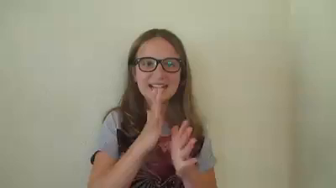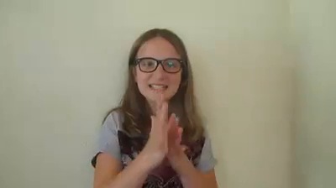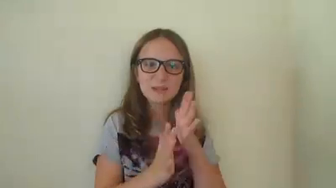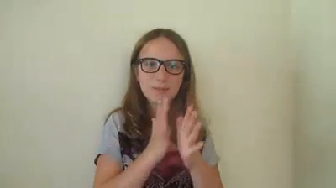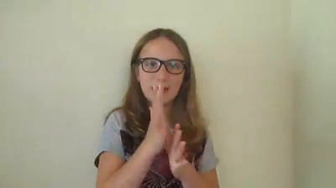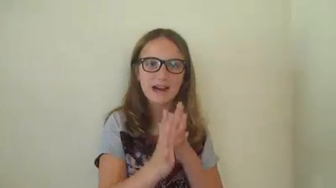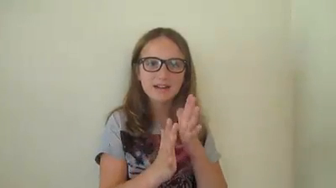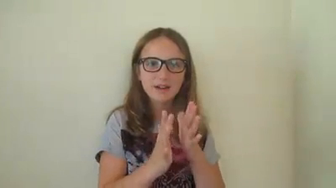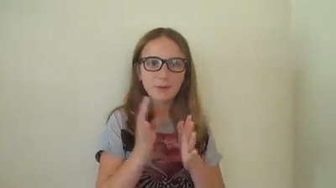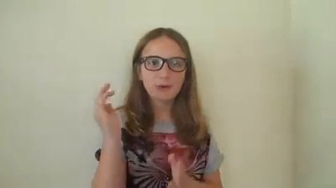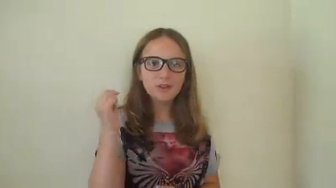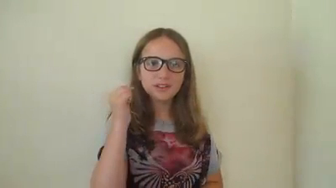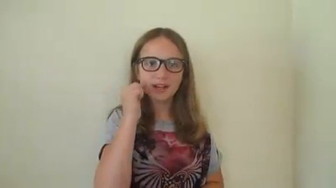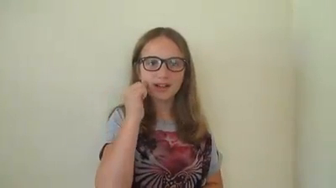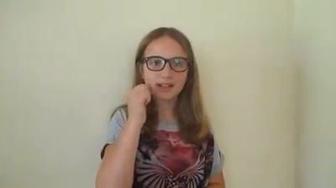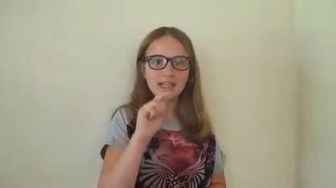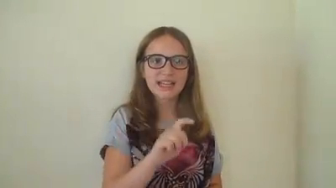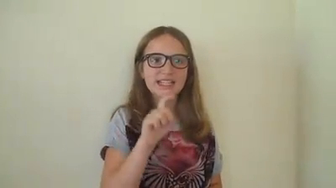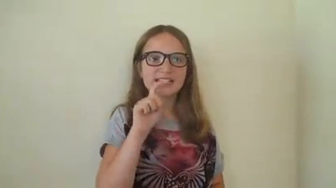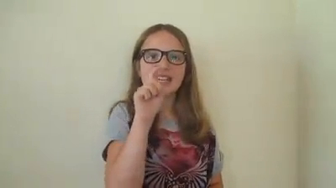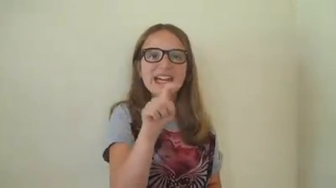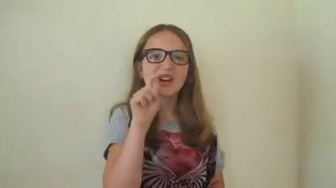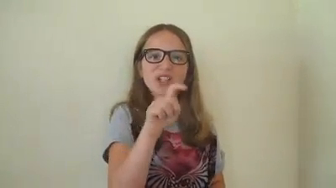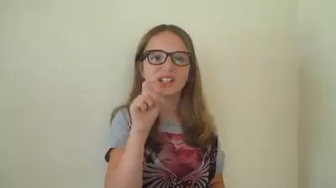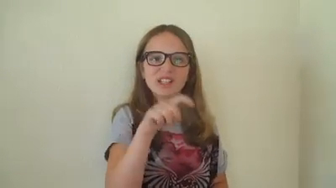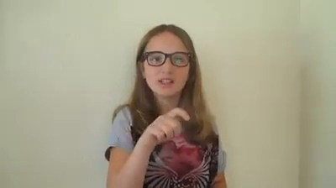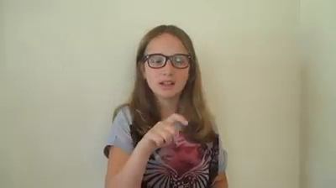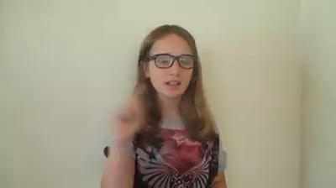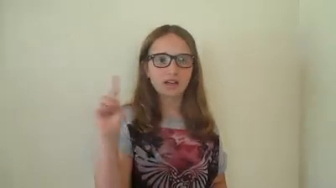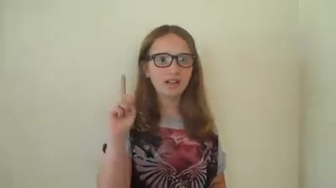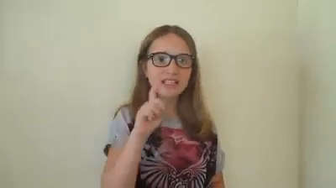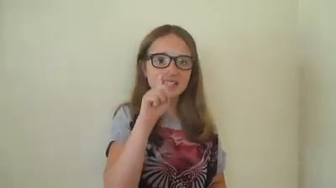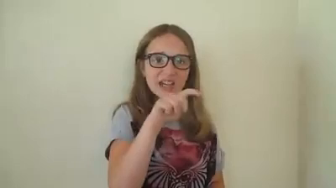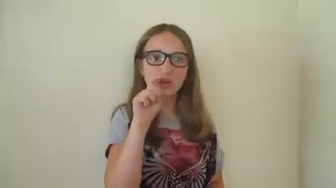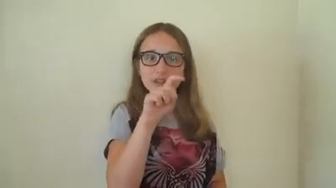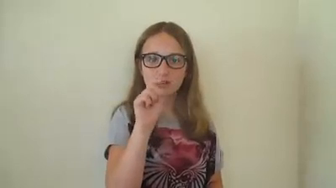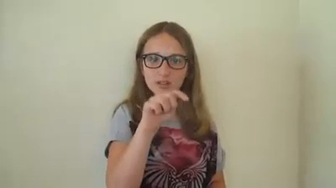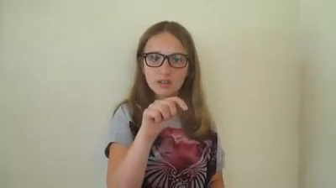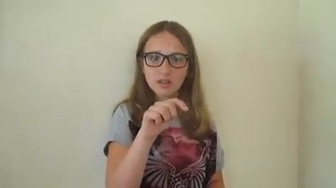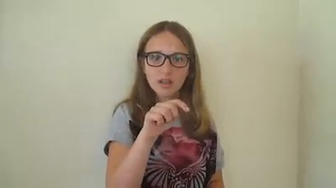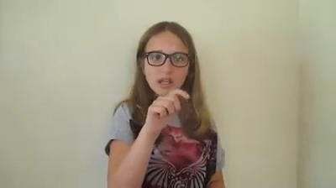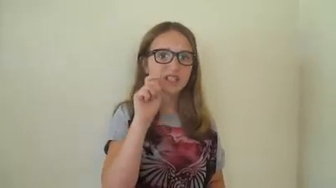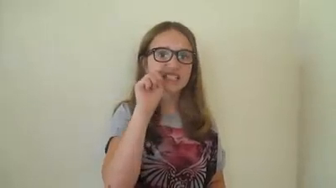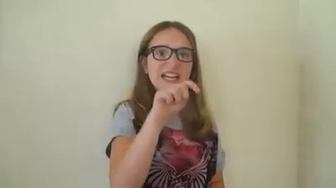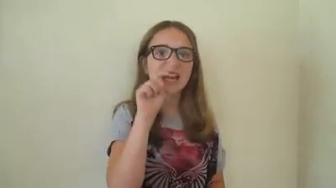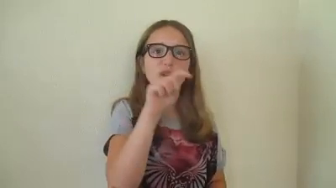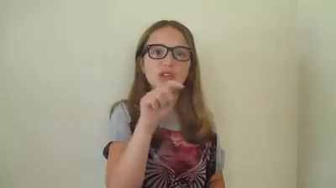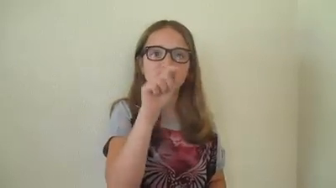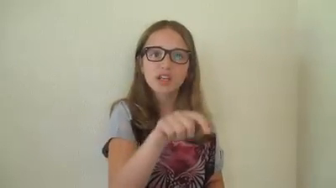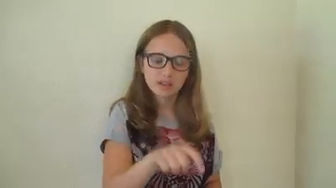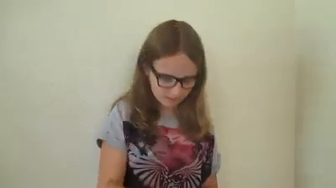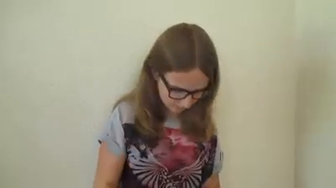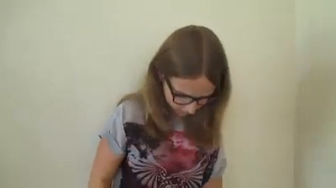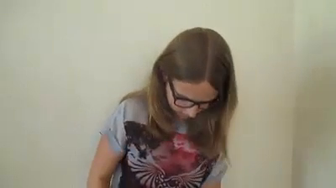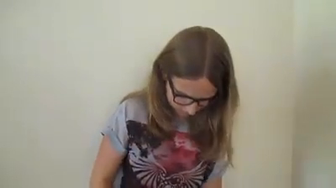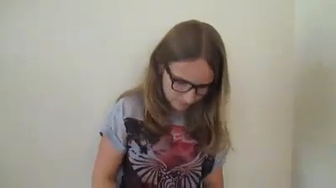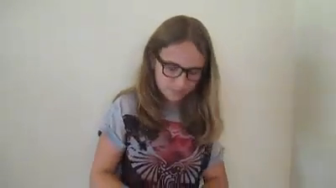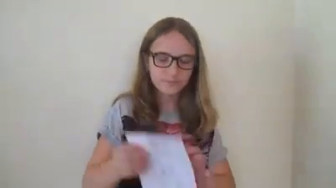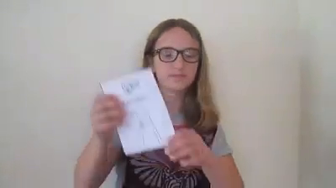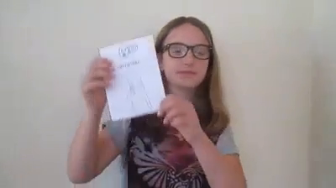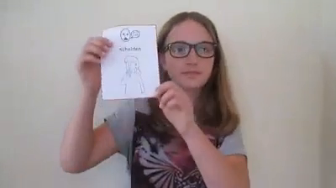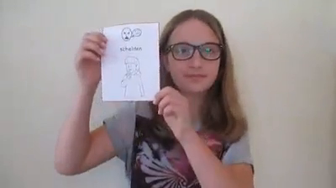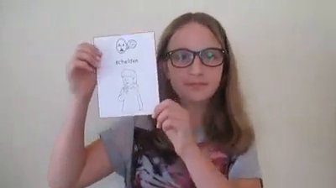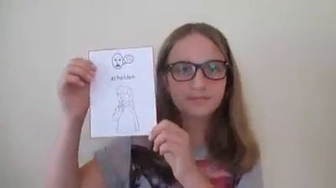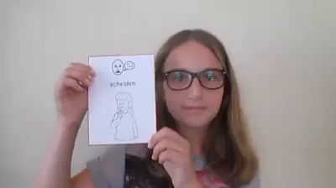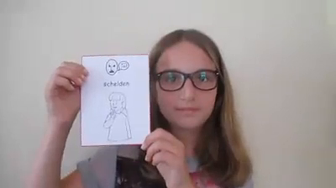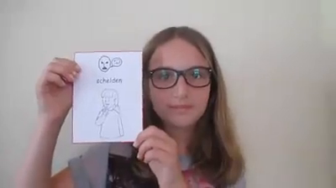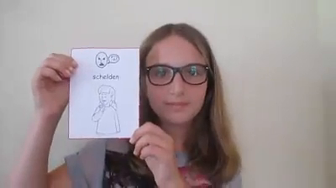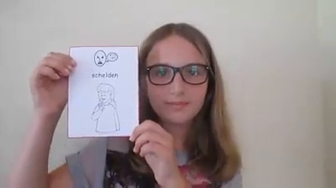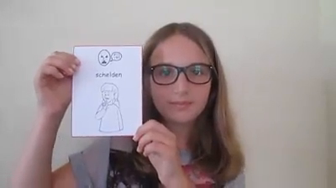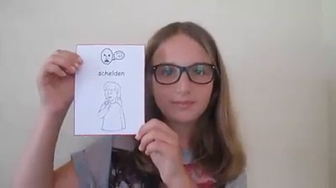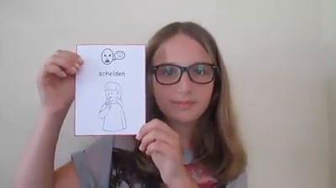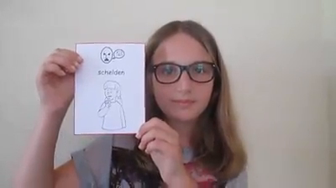Schelden